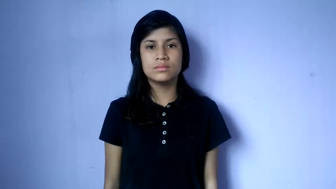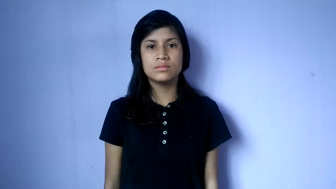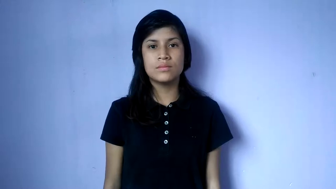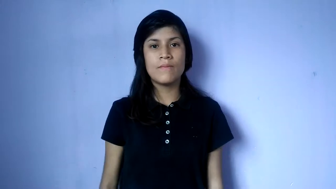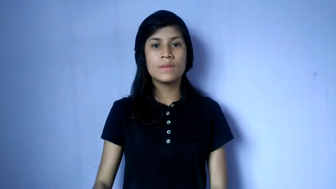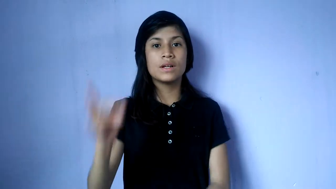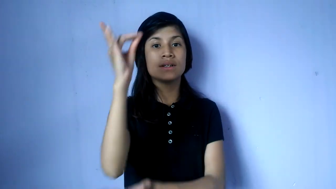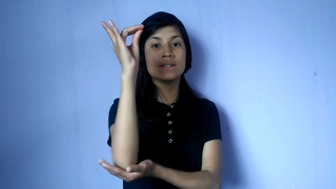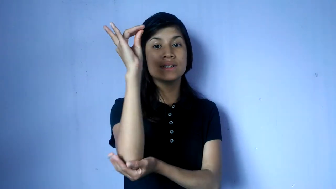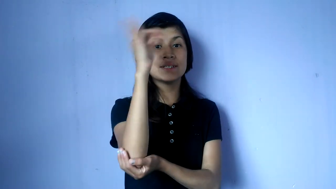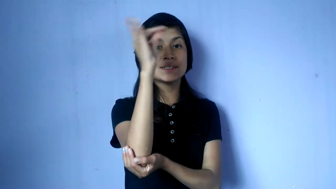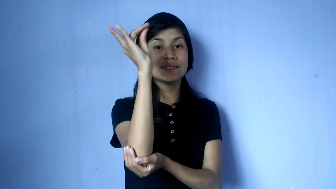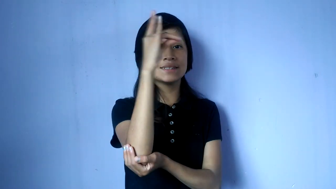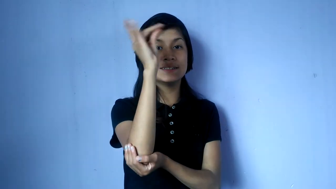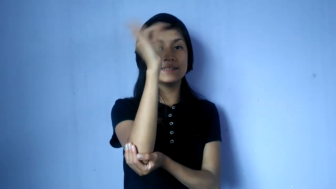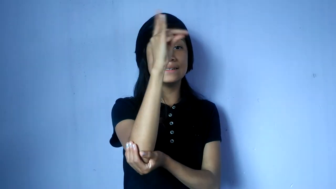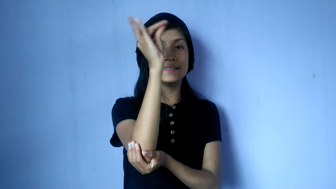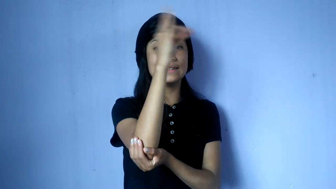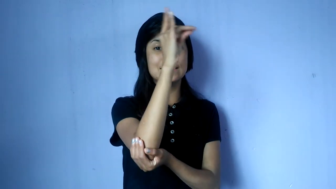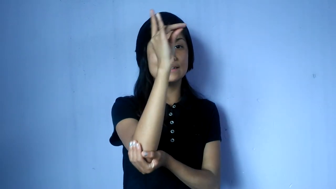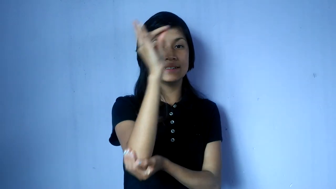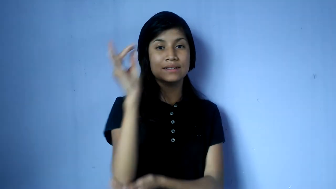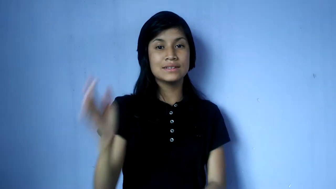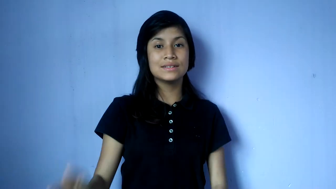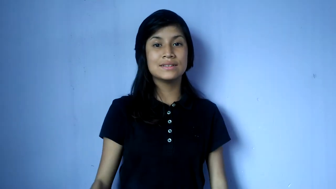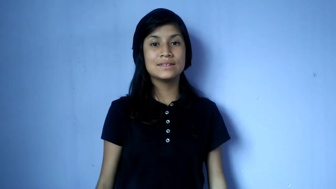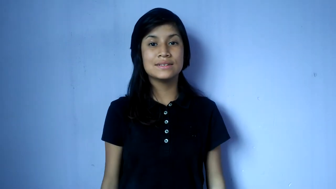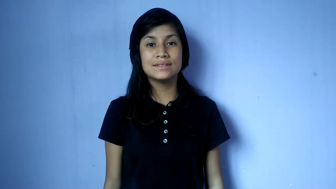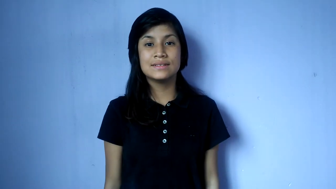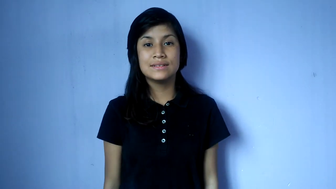JIRAFA